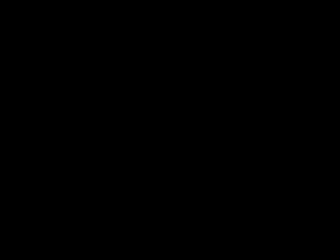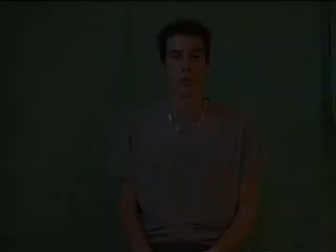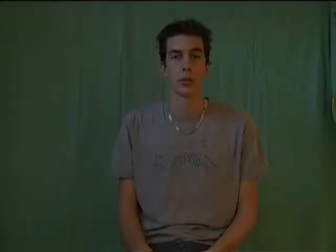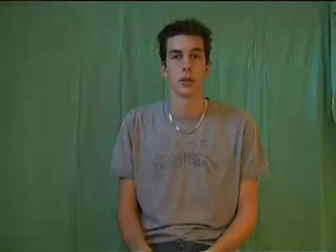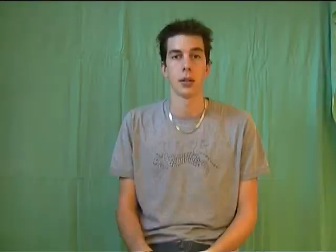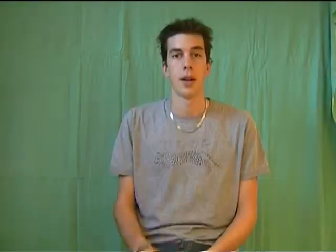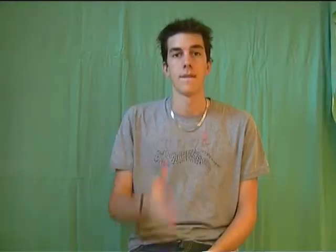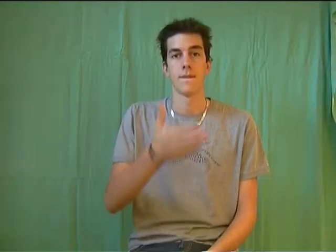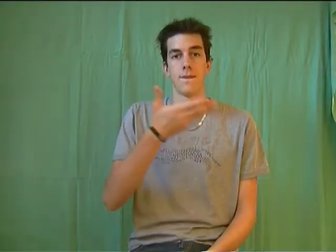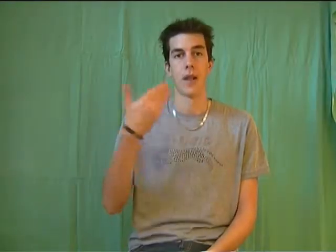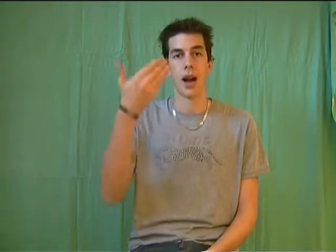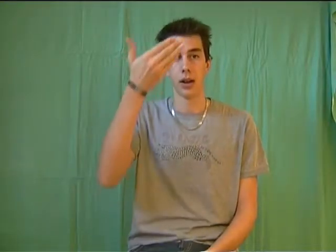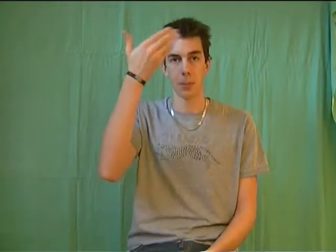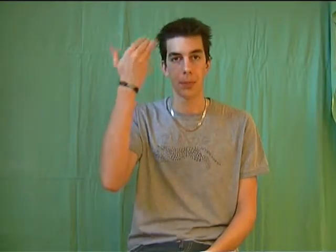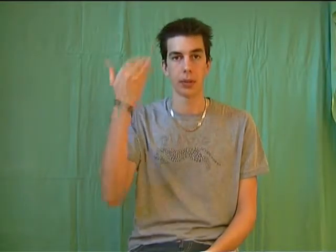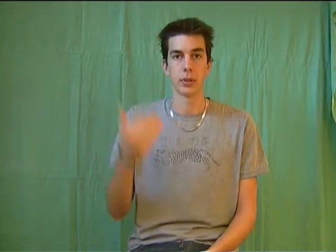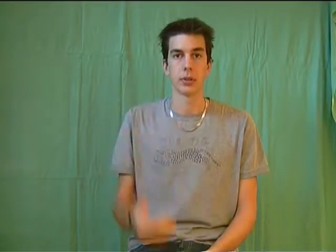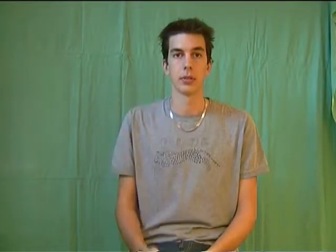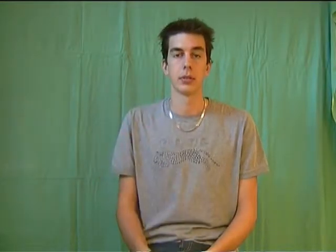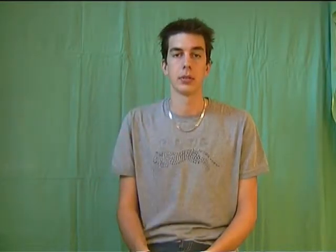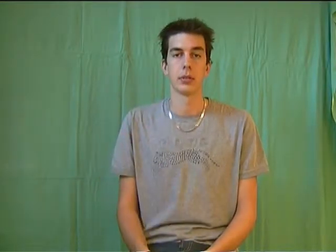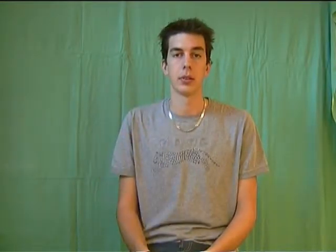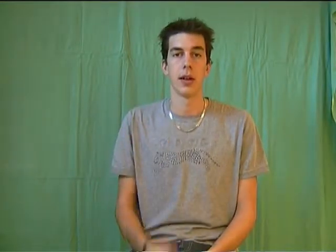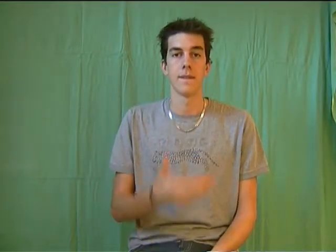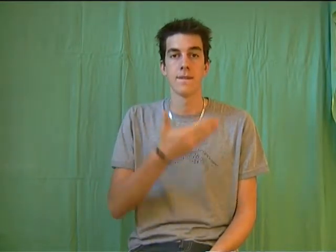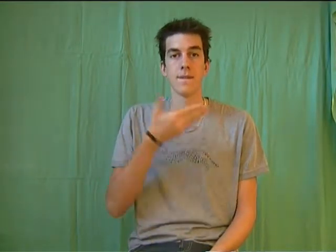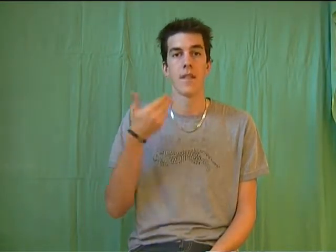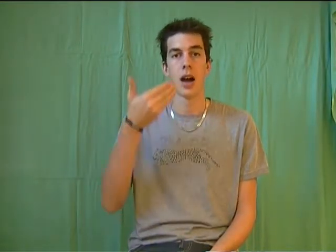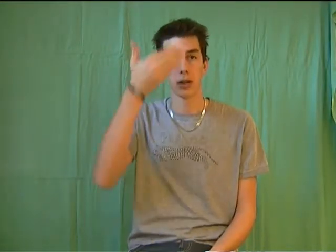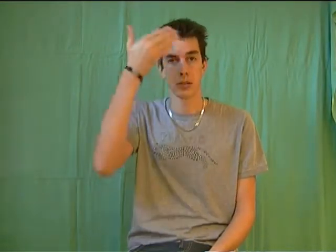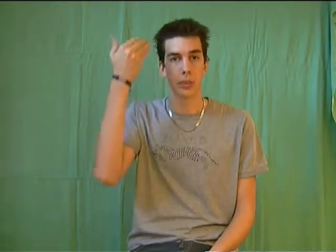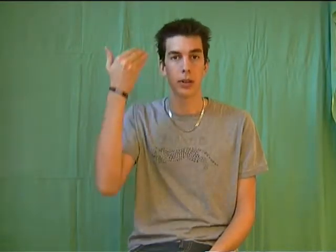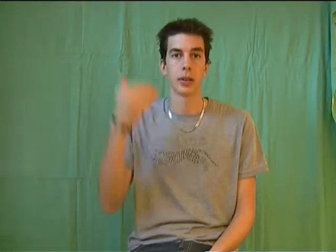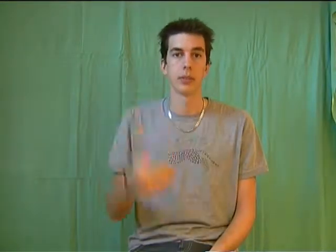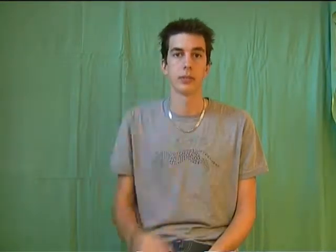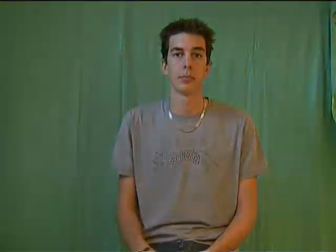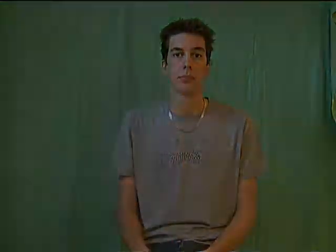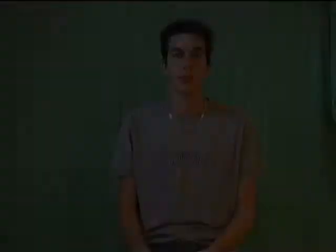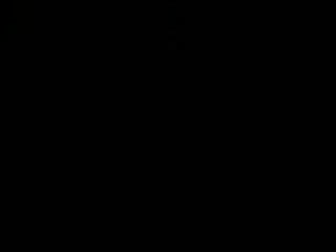Varmt